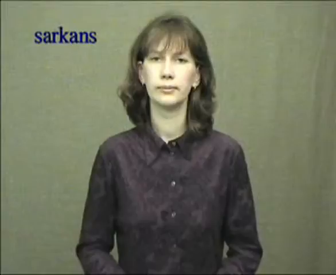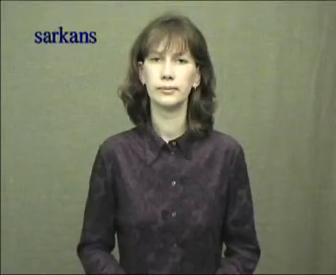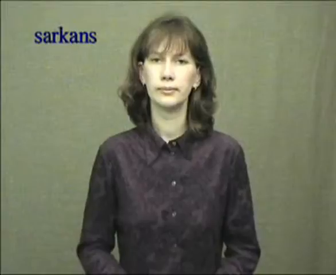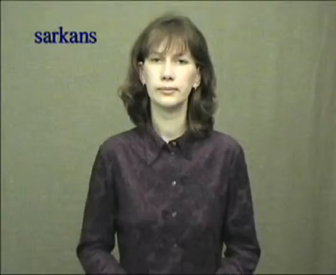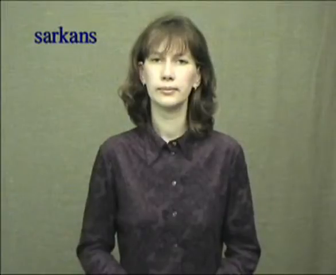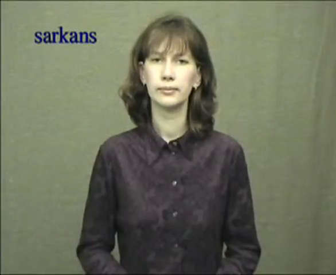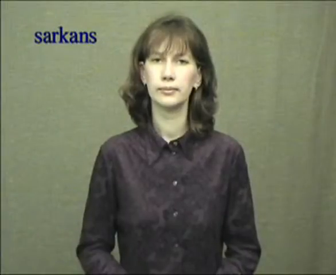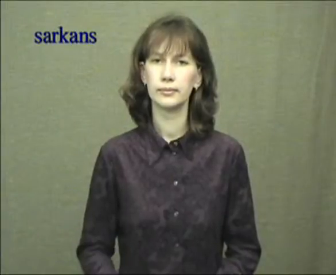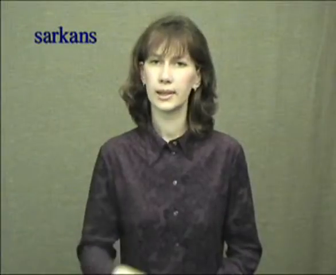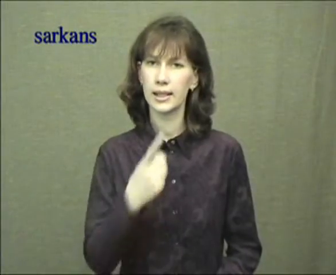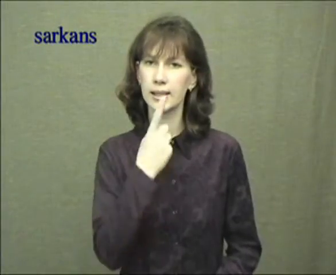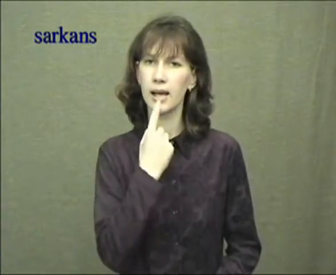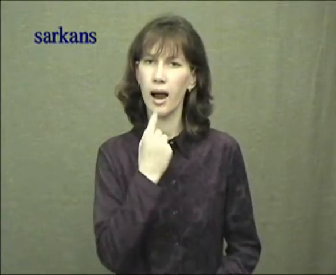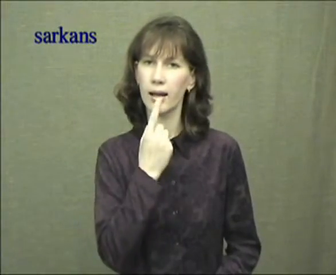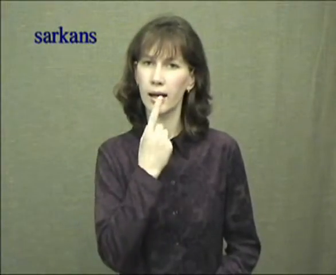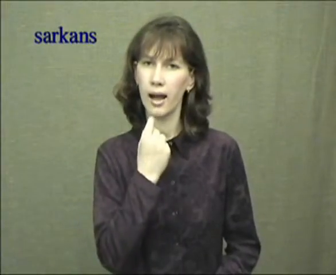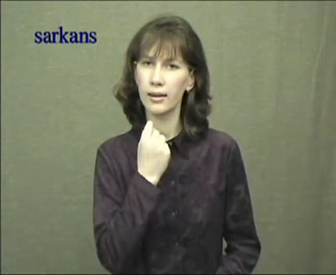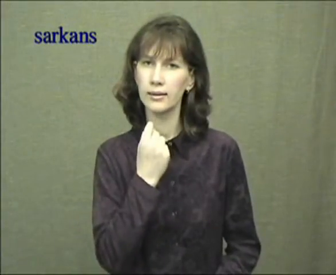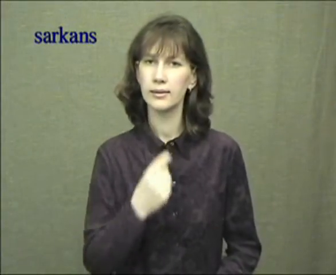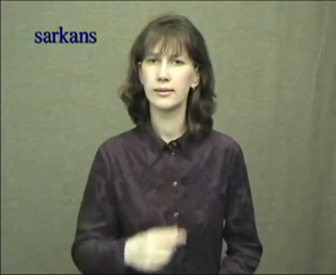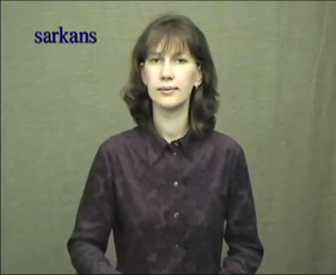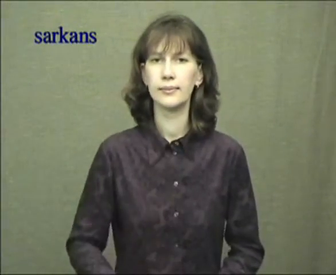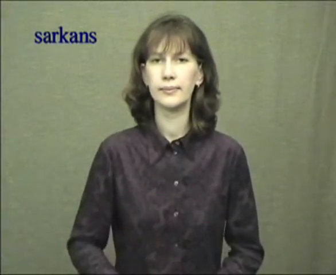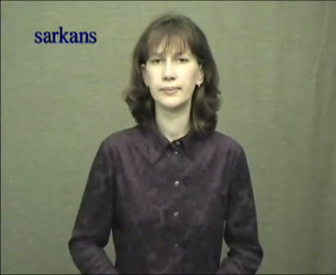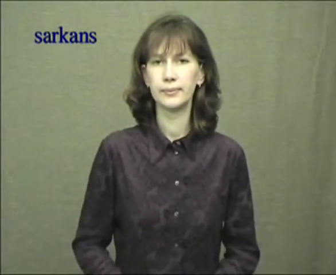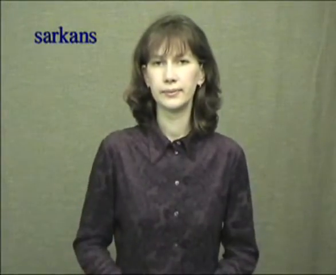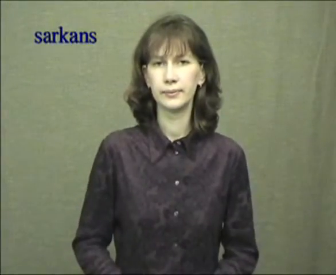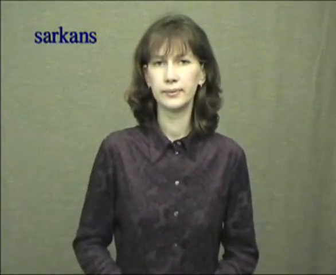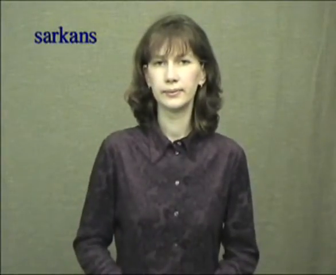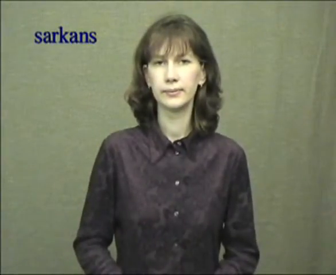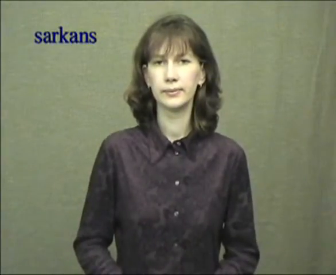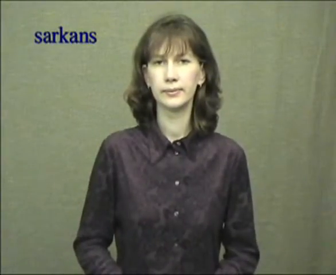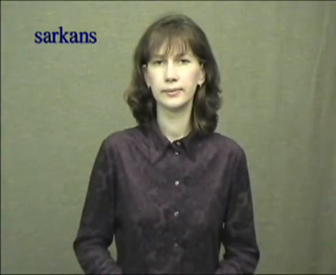sarkans